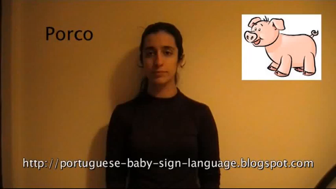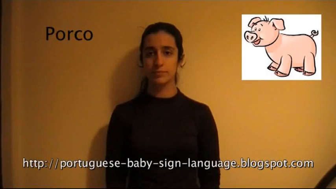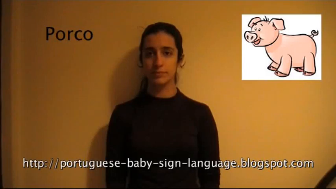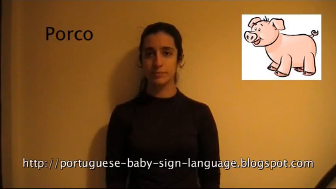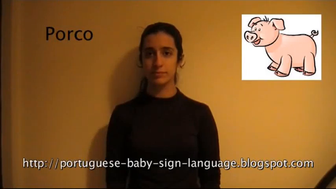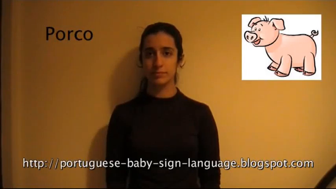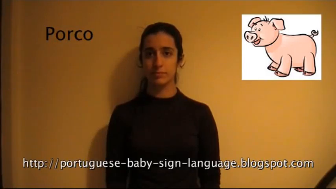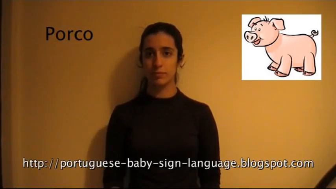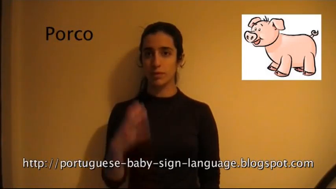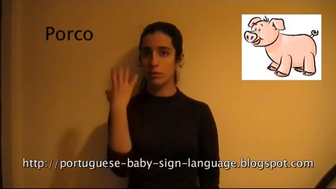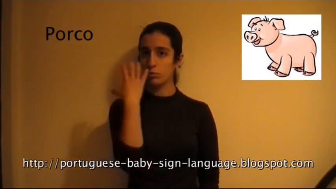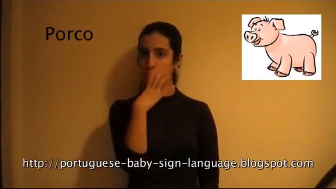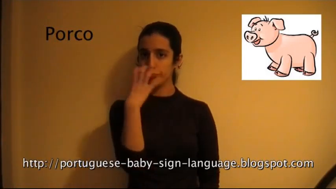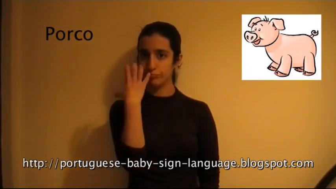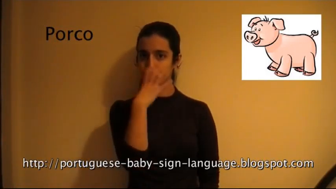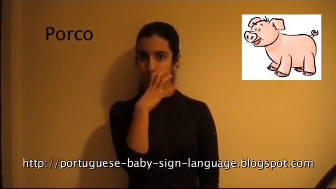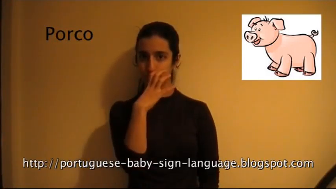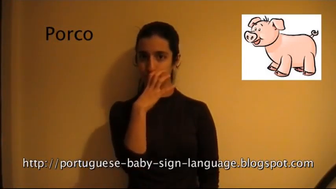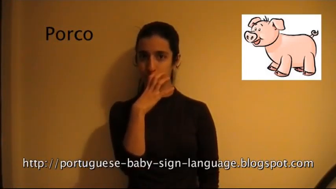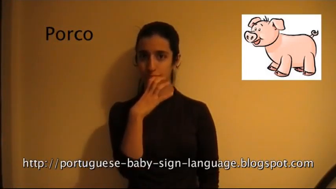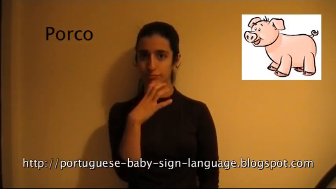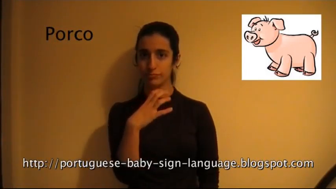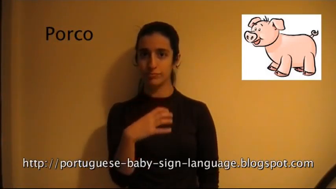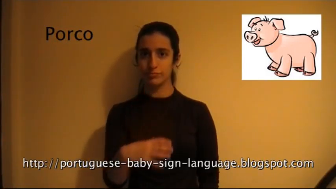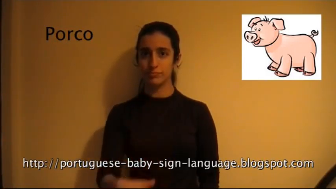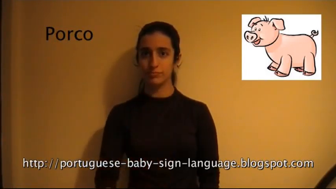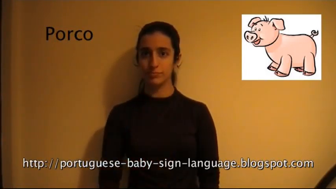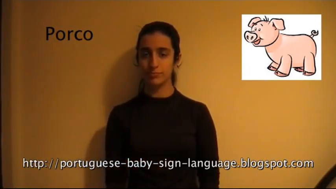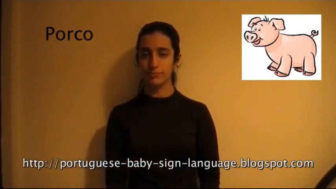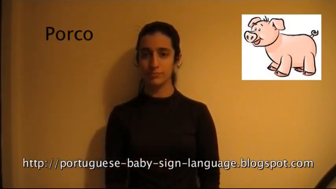porco